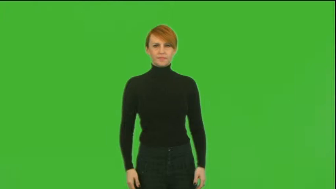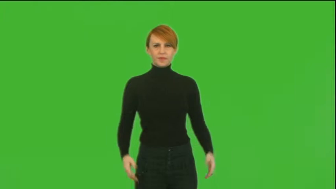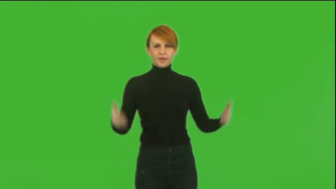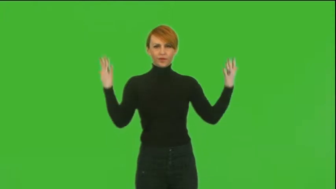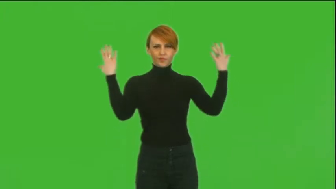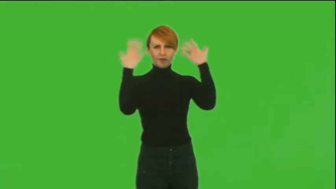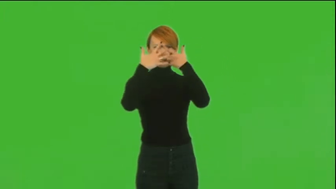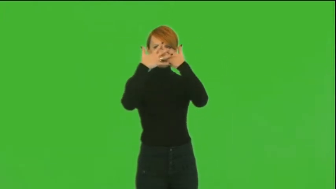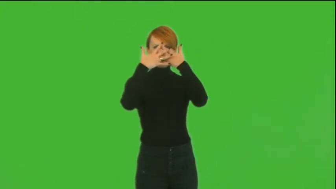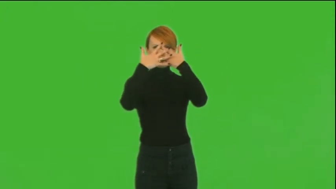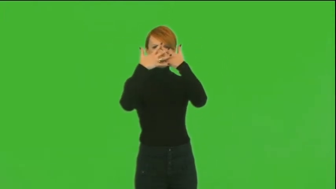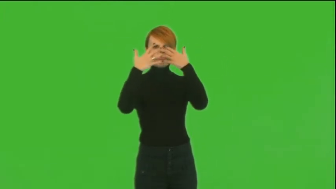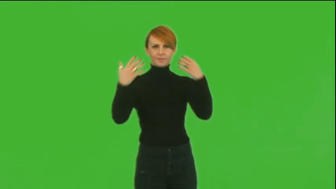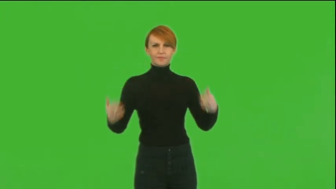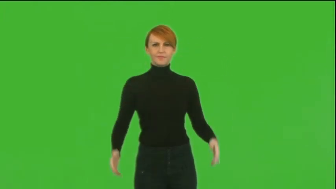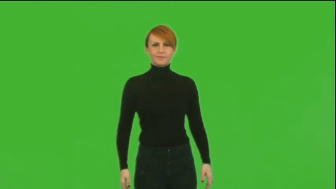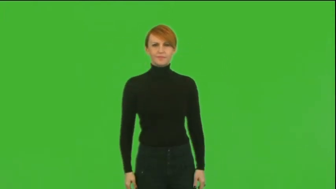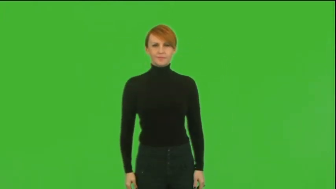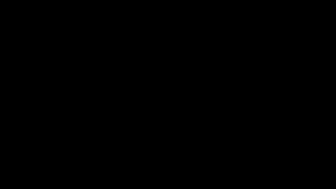wieczór